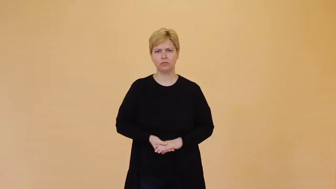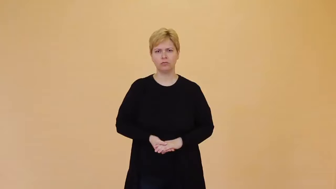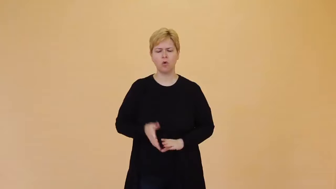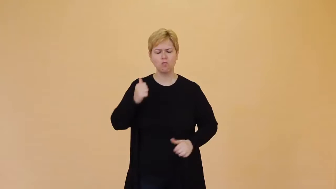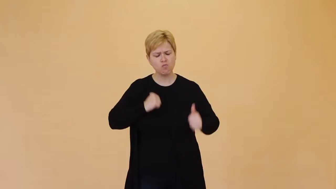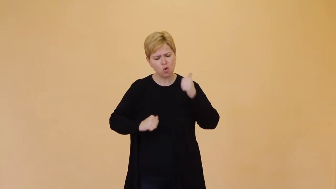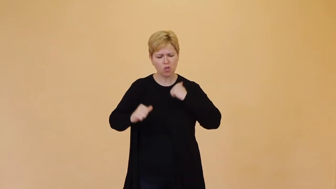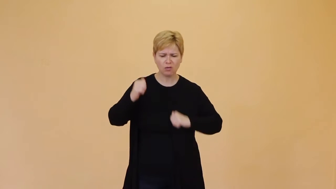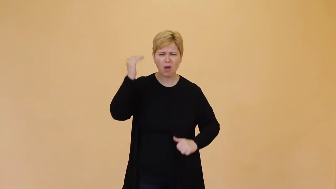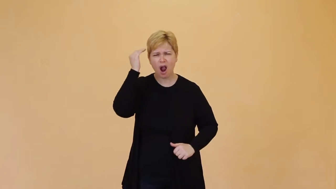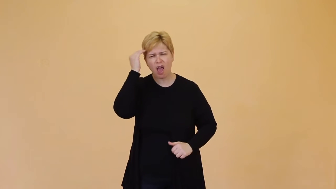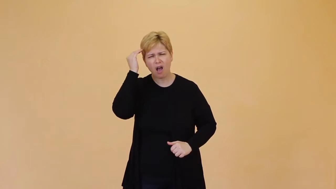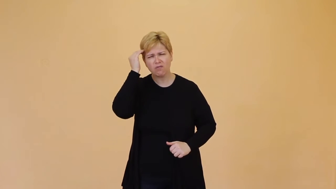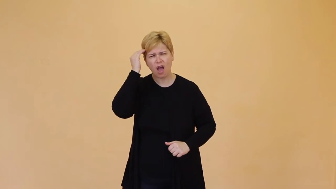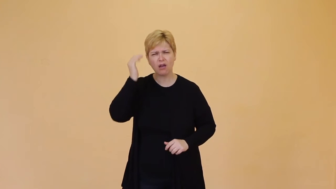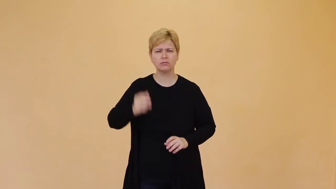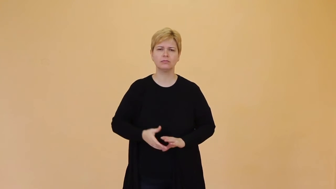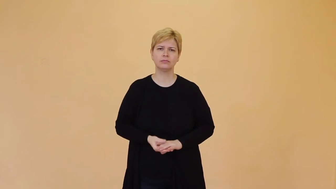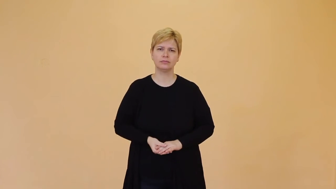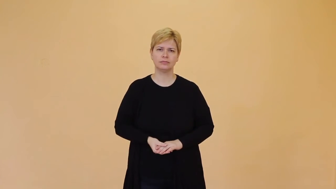bolí ma hlava